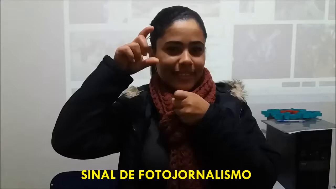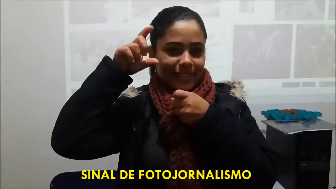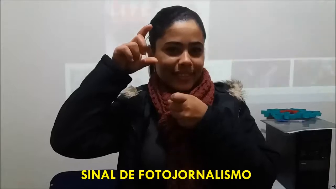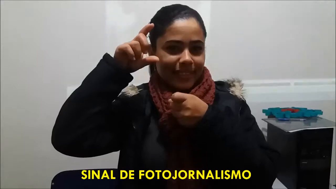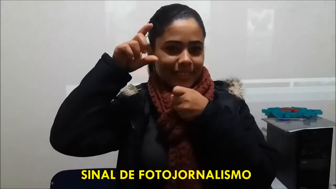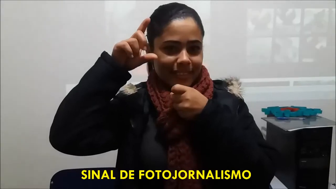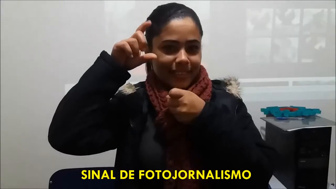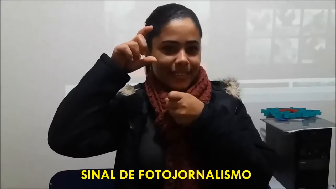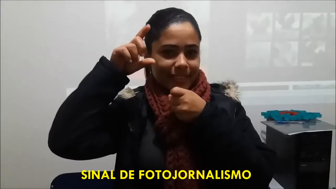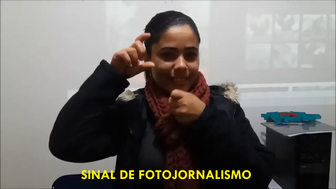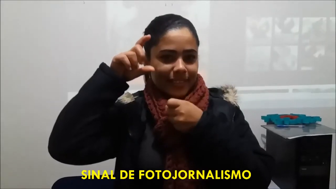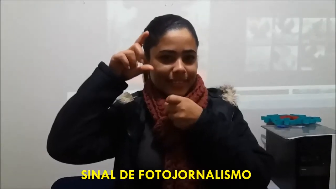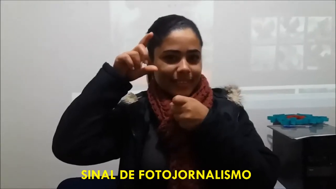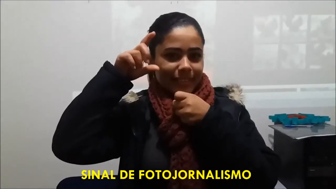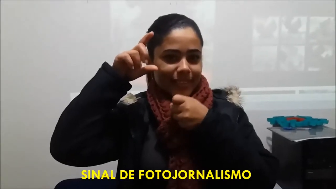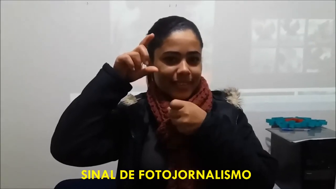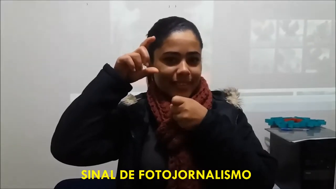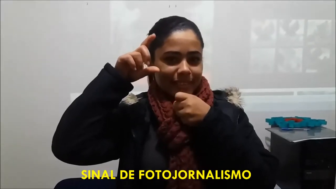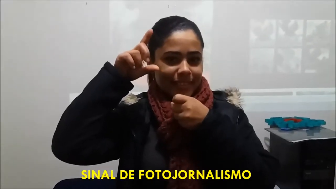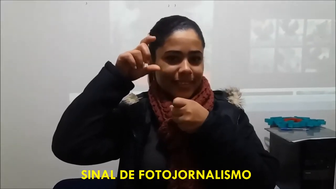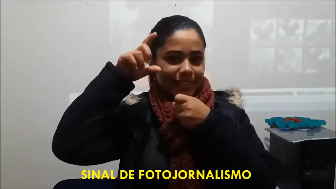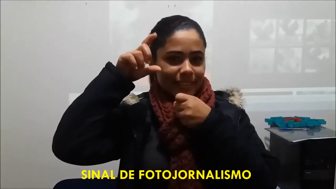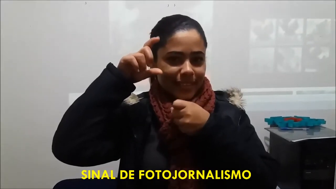FOTOJORNALISMO